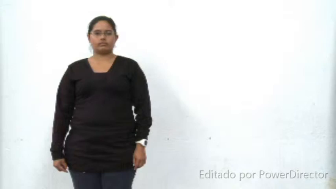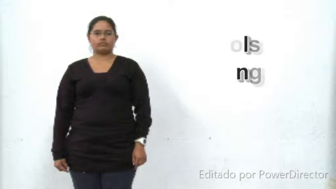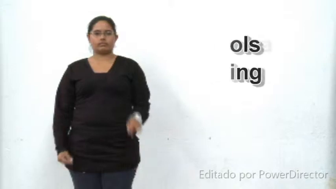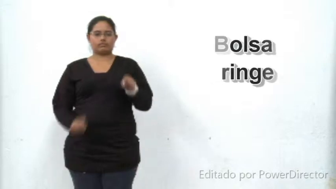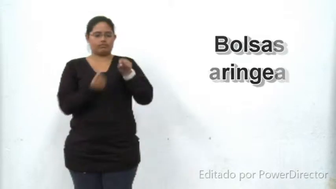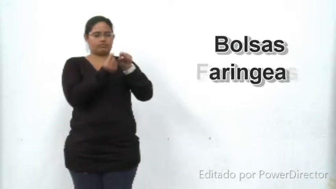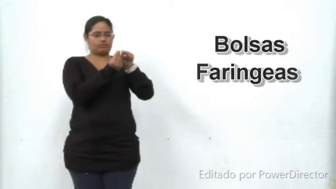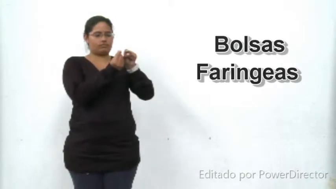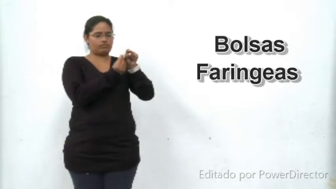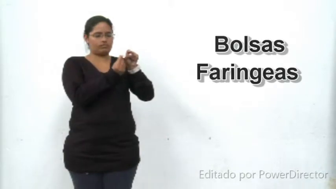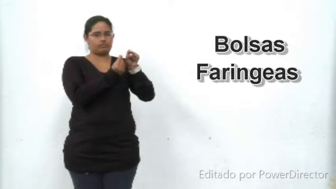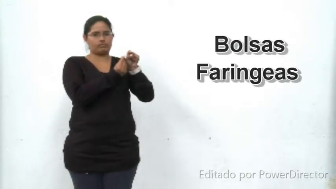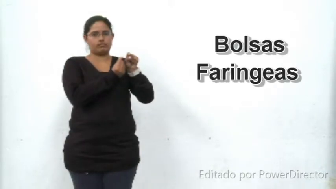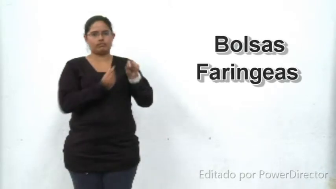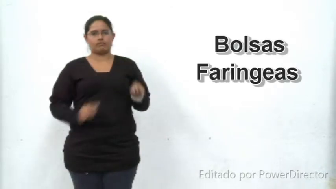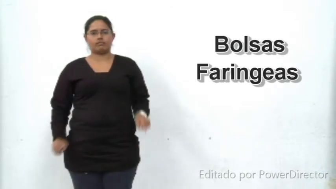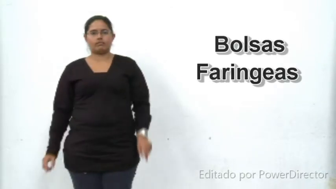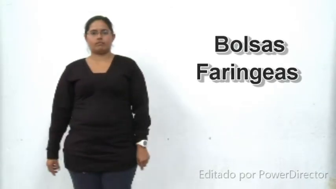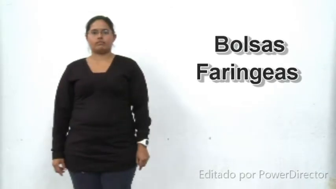Bolsas Faringeas